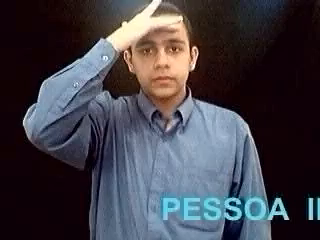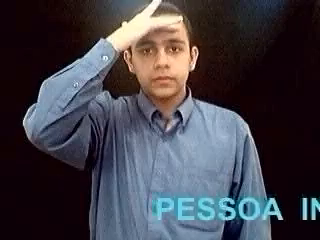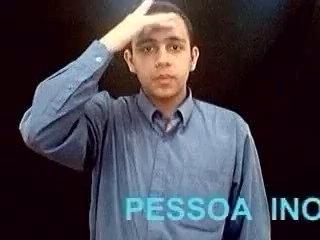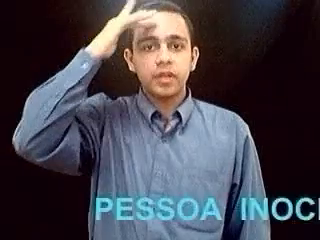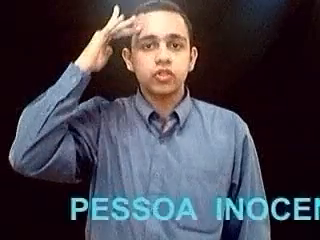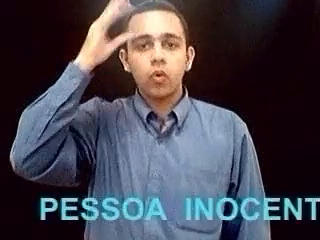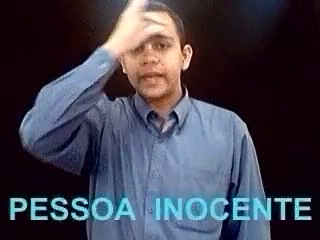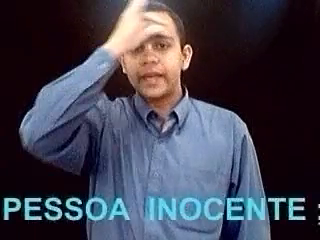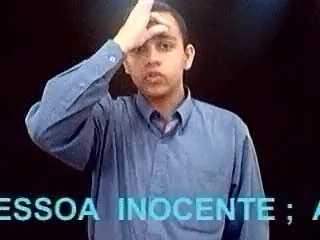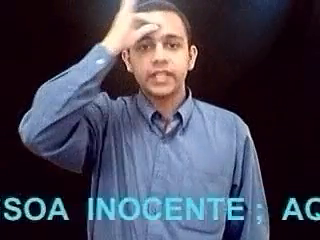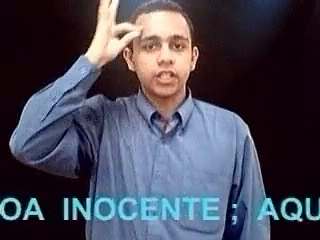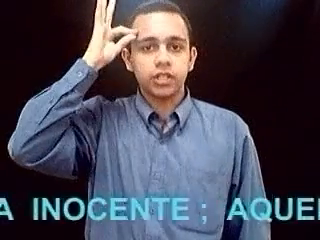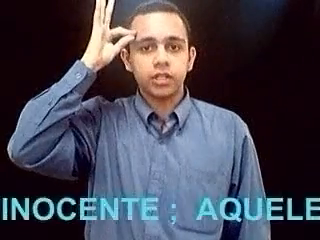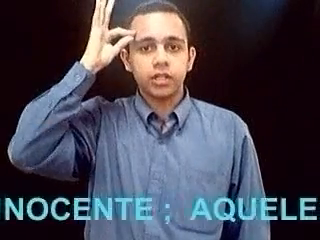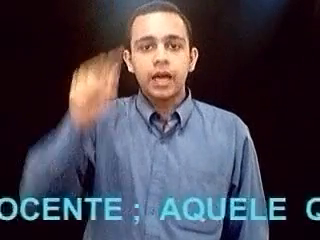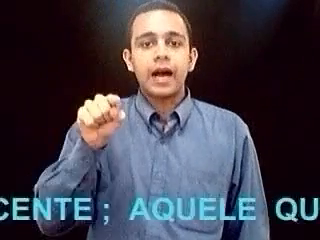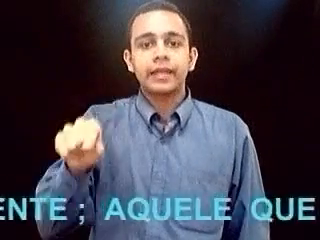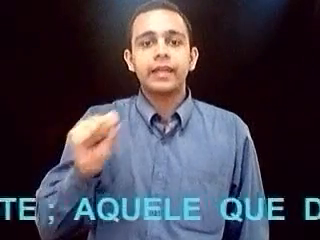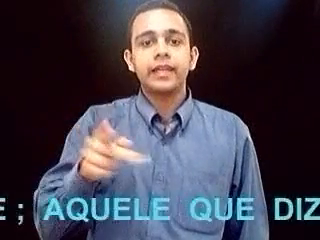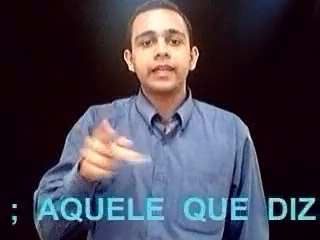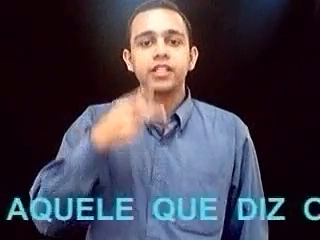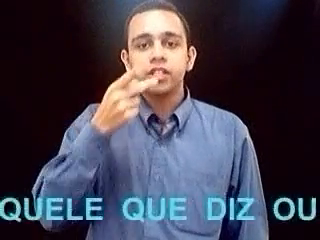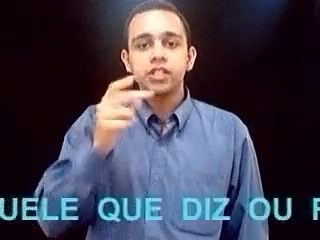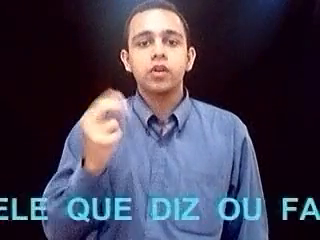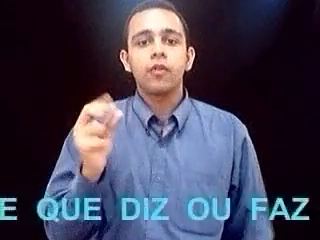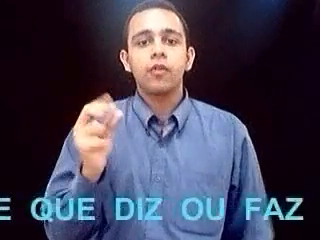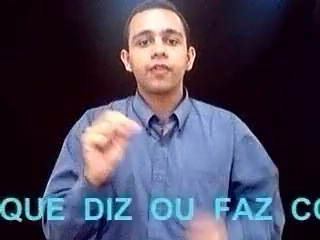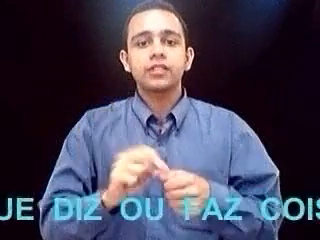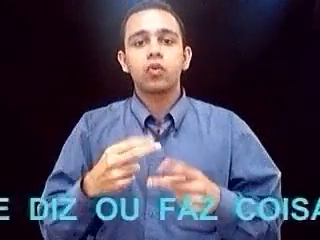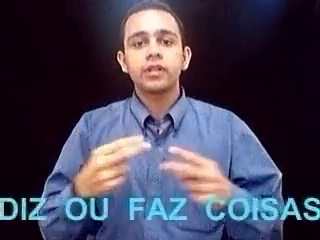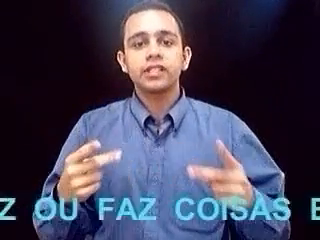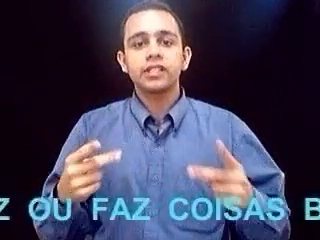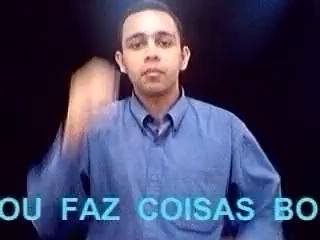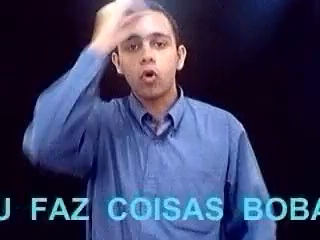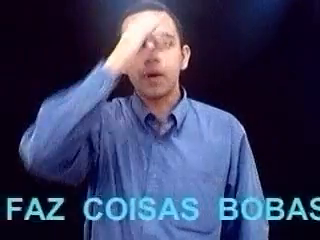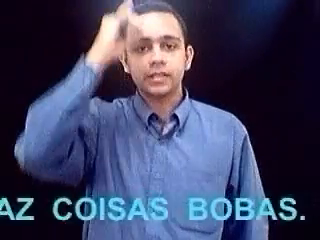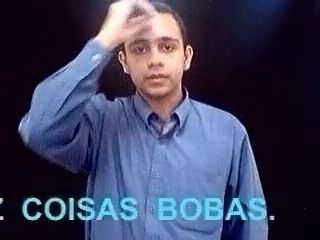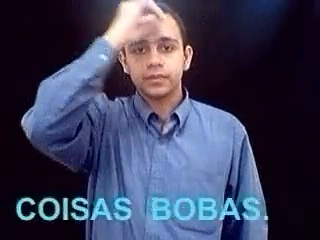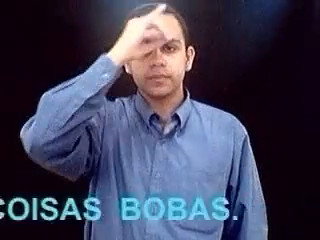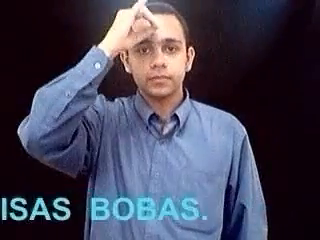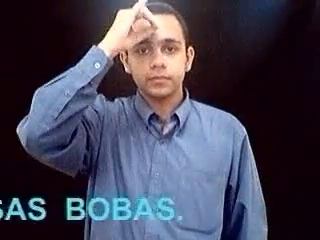ttolo